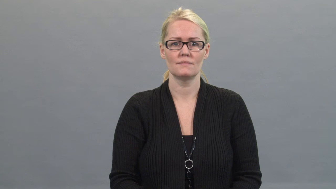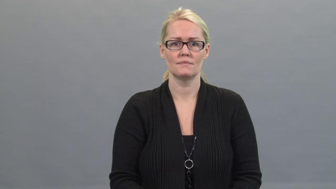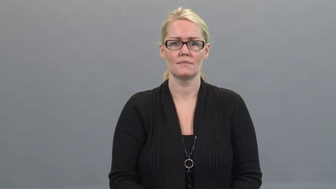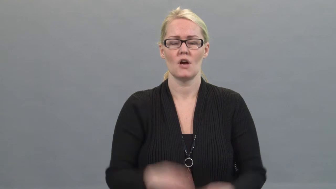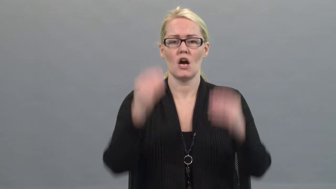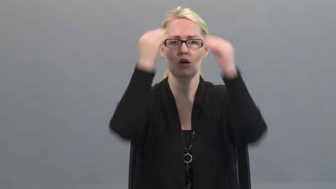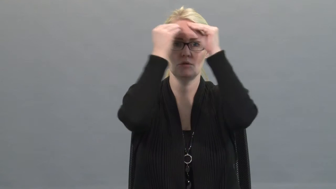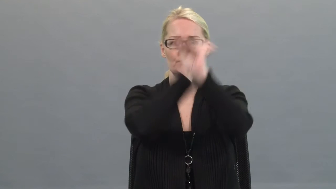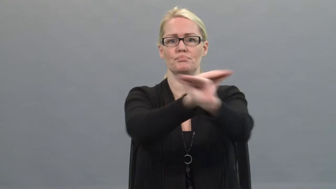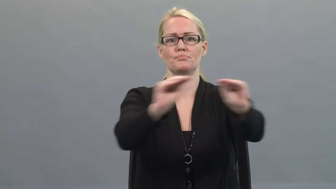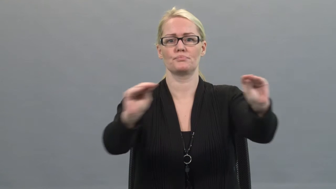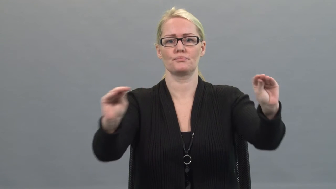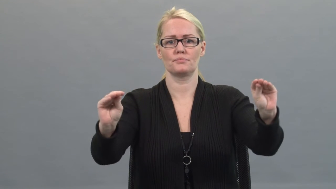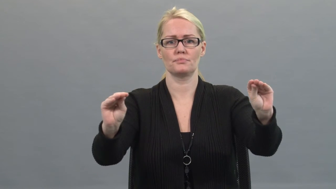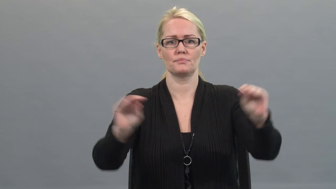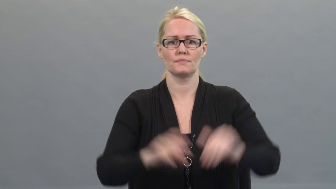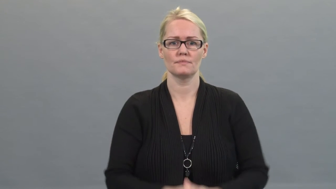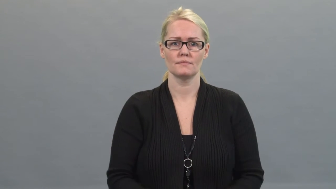Boð